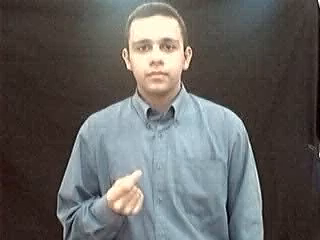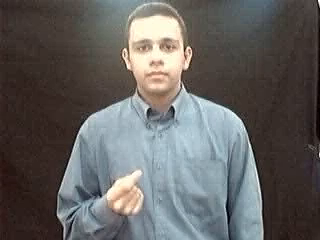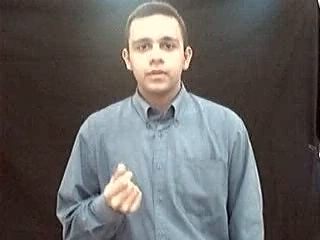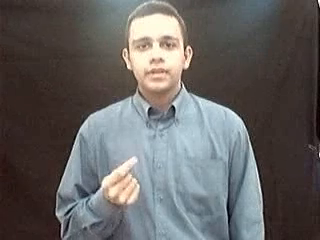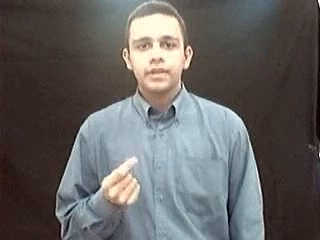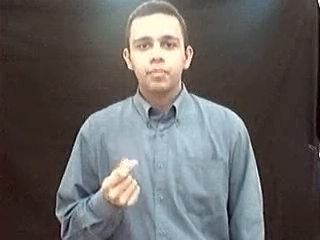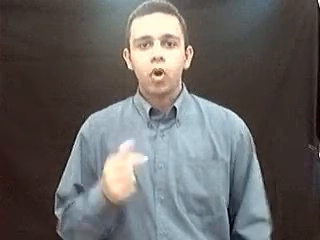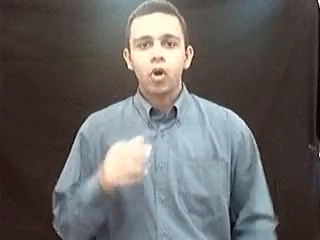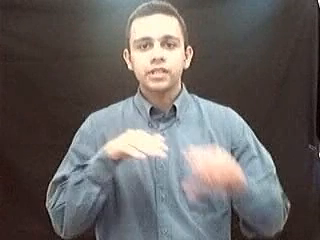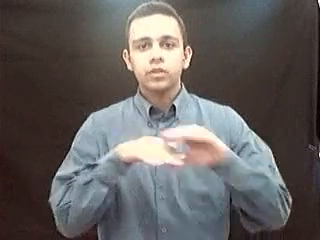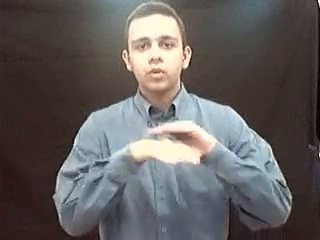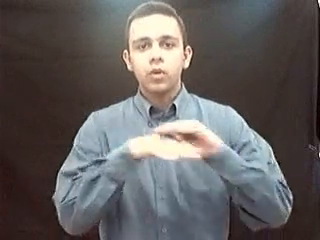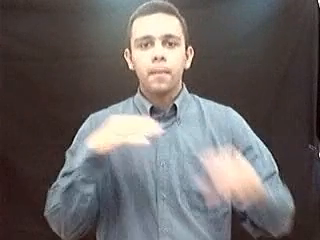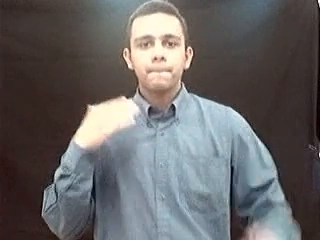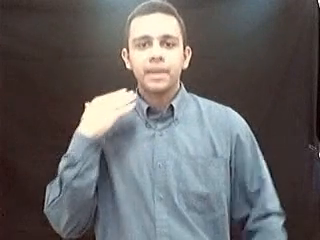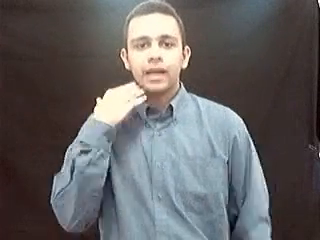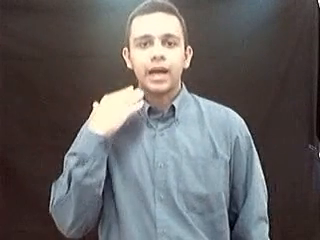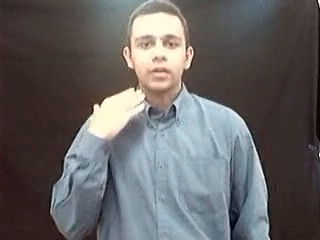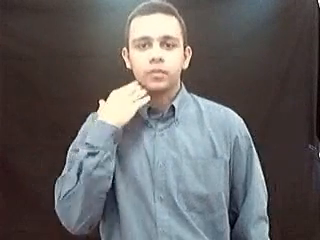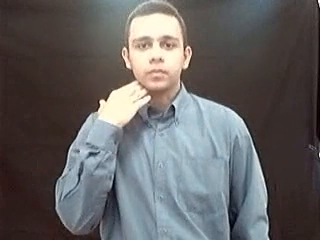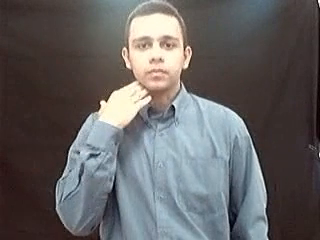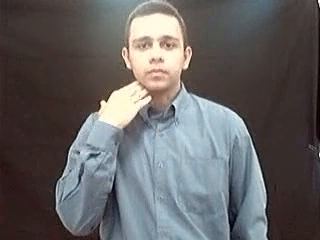deposito bancario